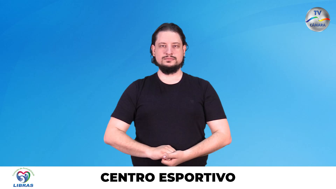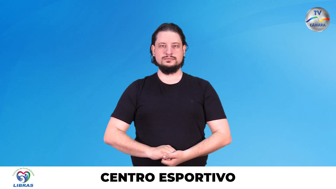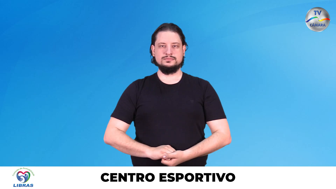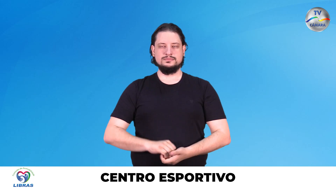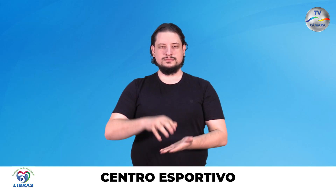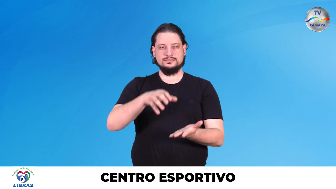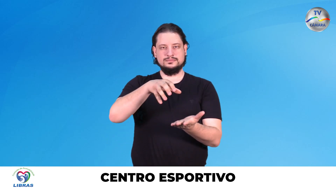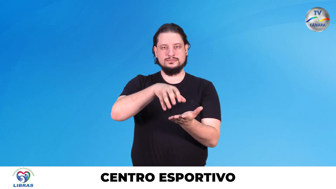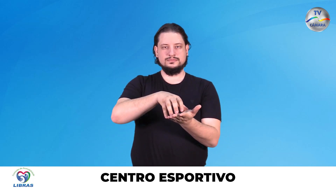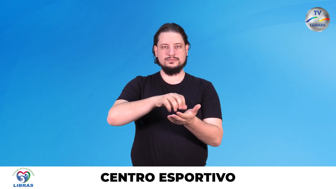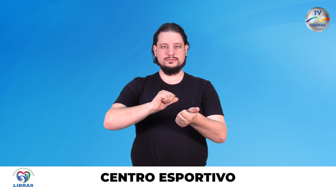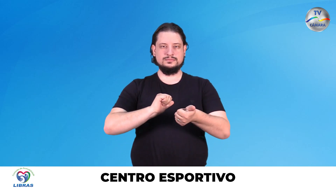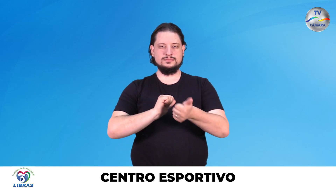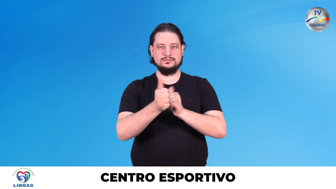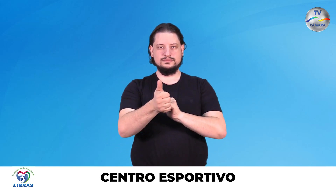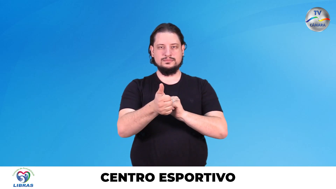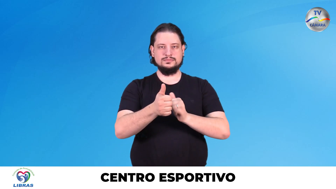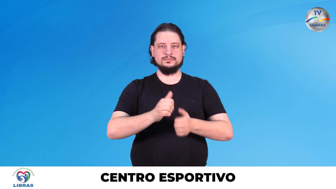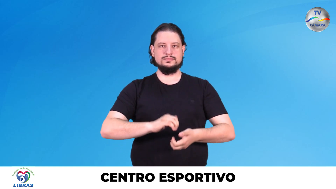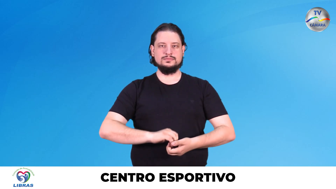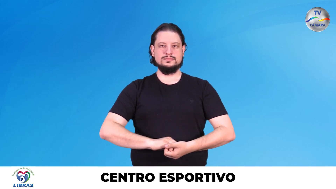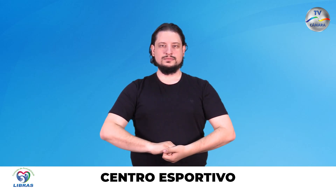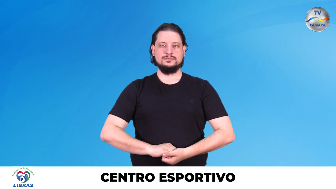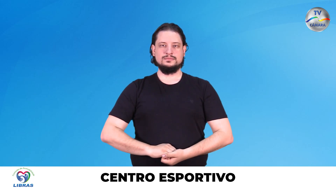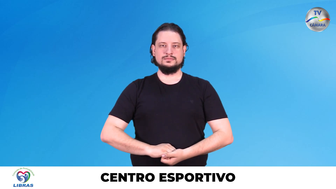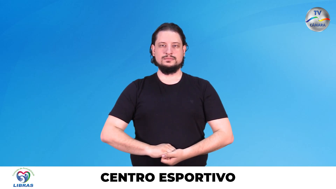Centro Esportivo